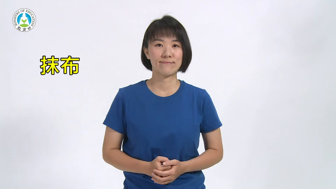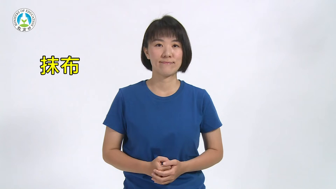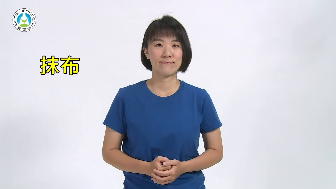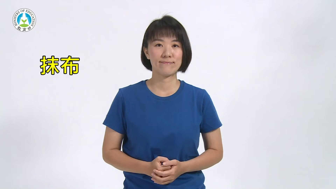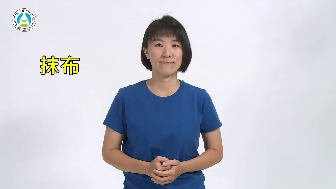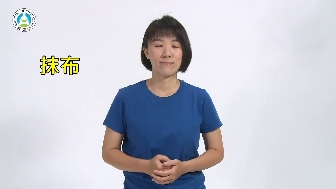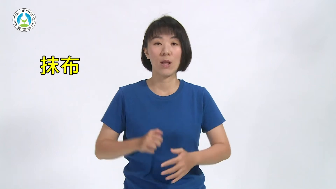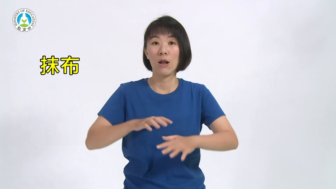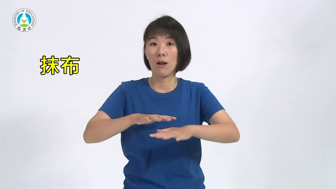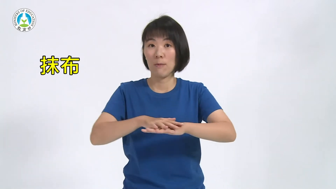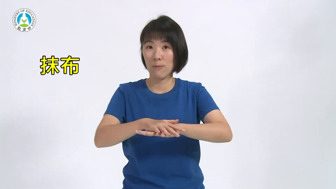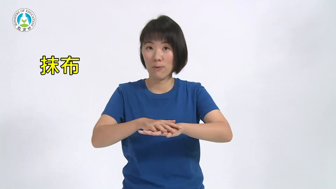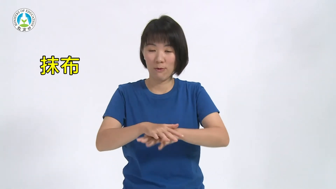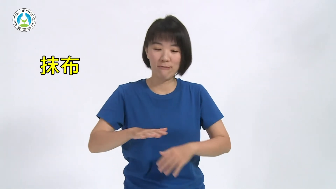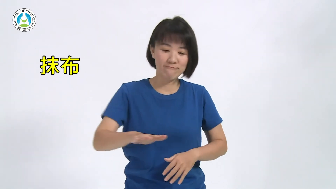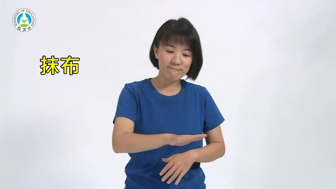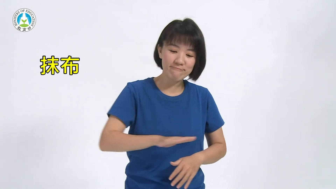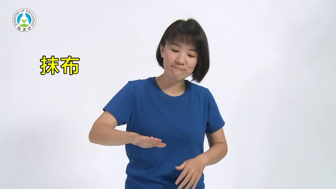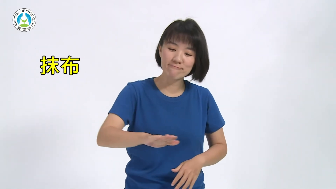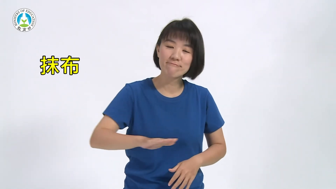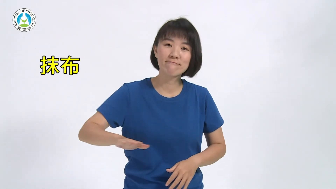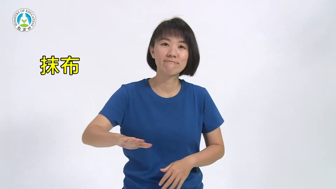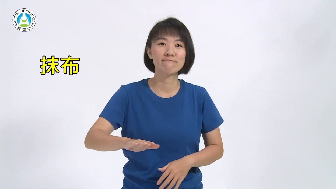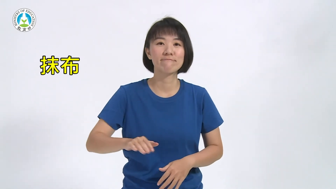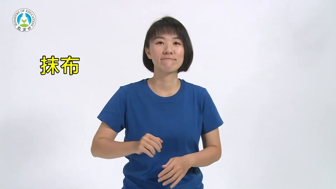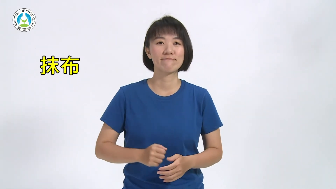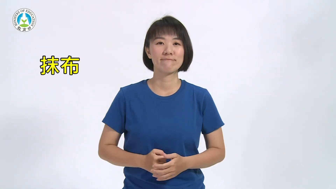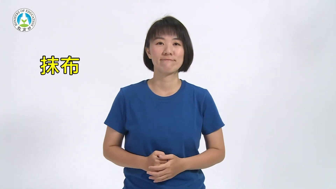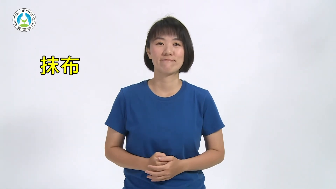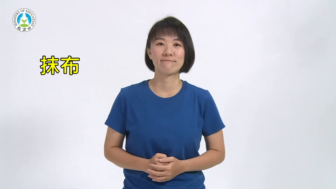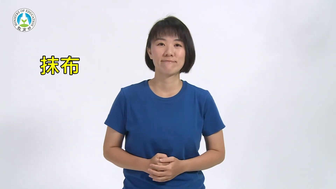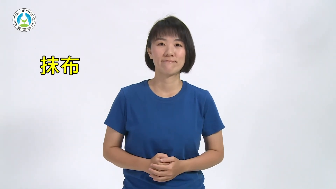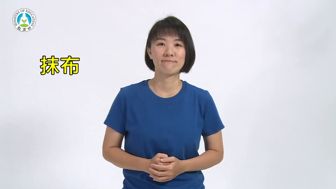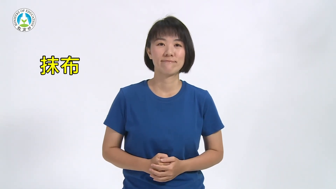抹布